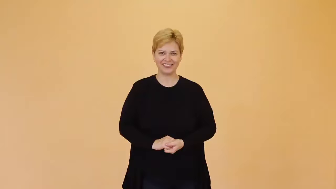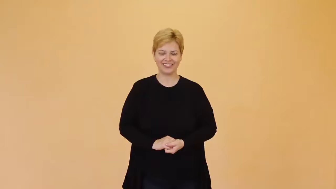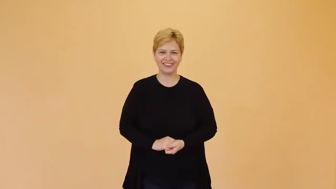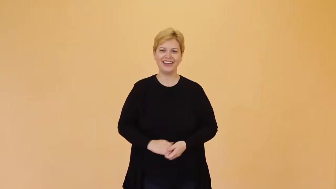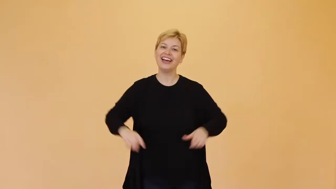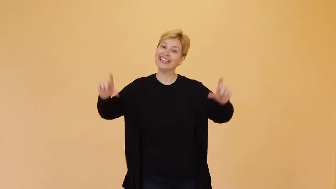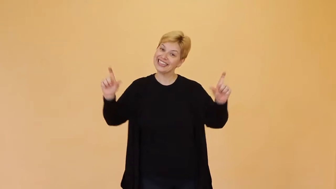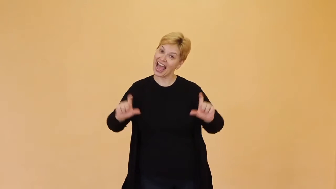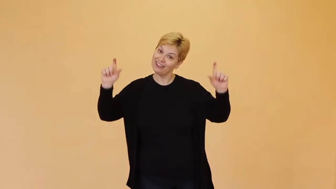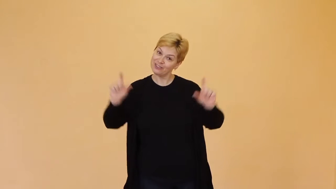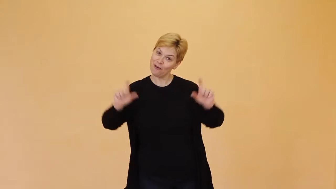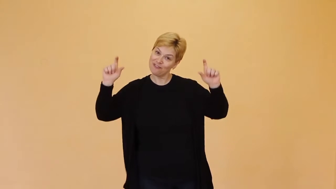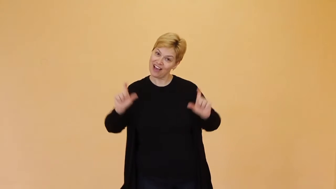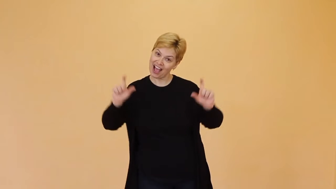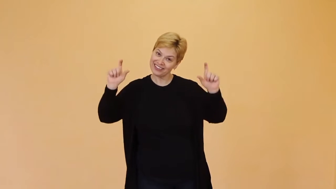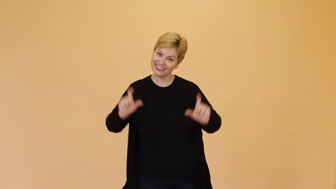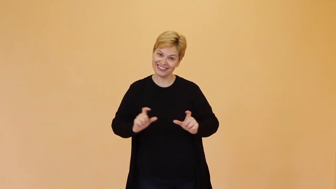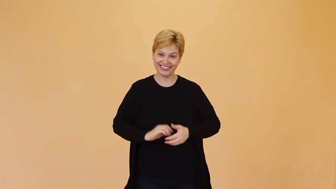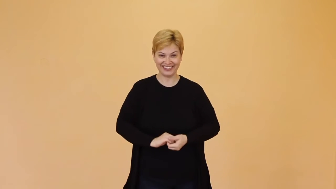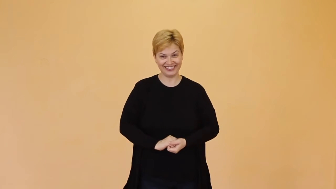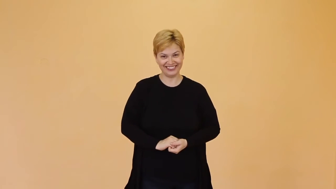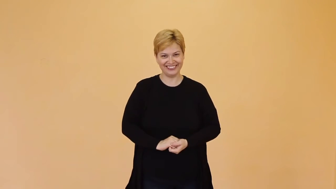tancovať